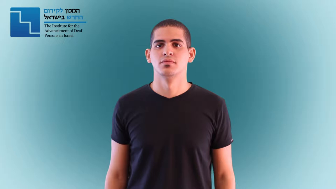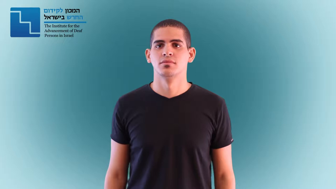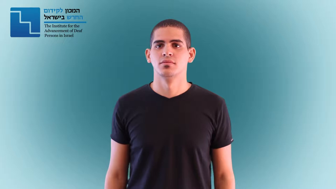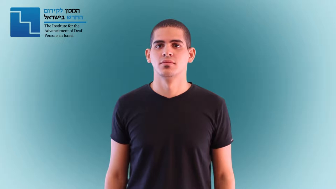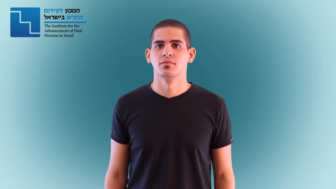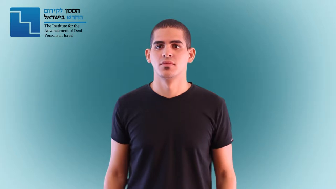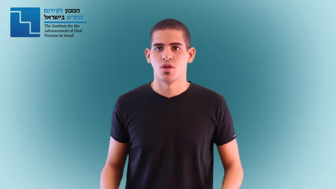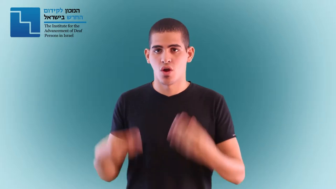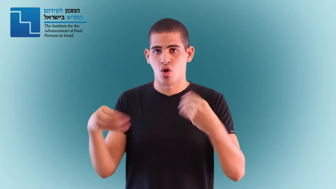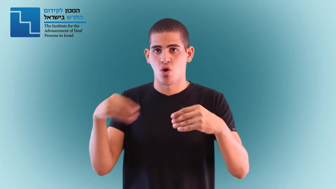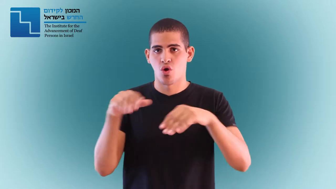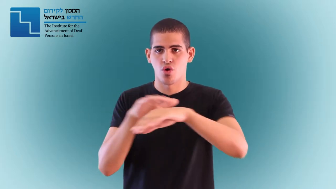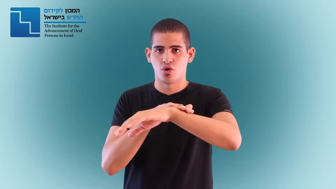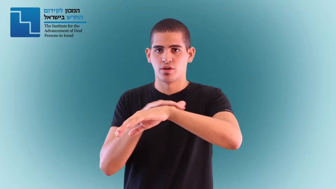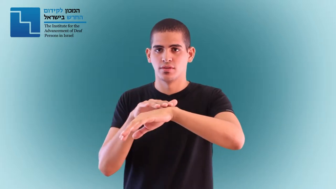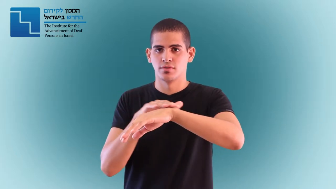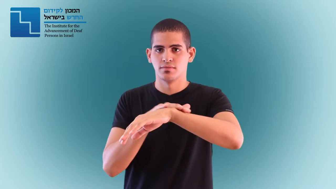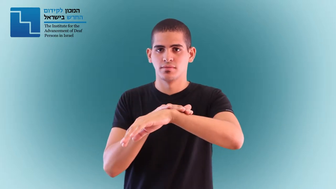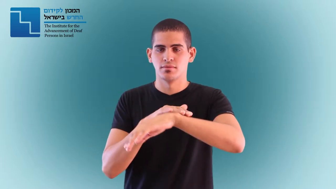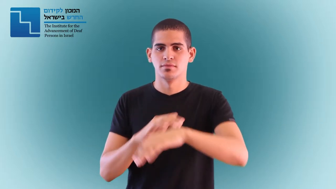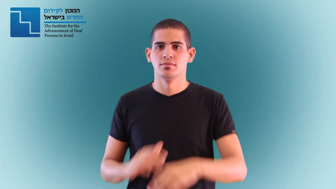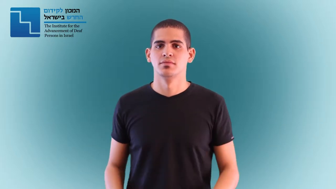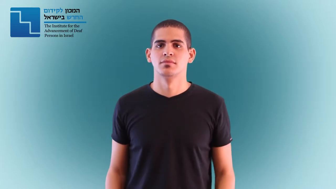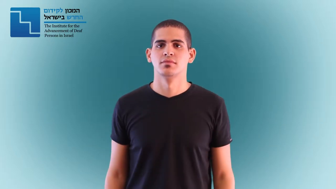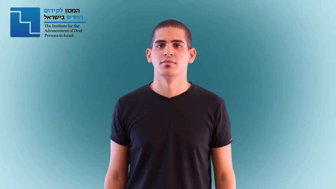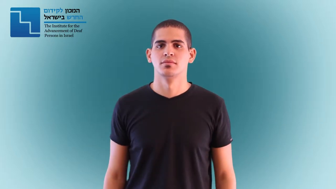עור (אדם)